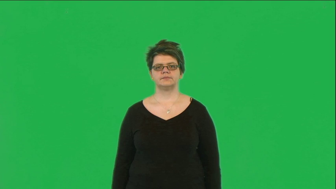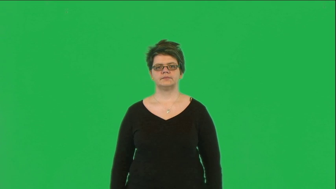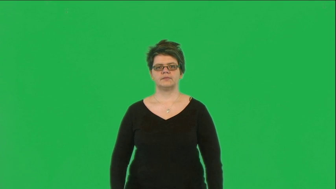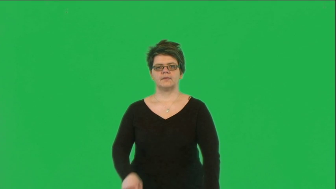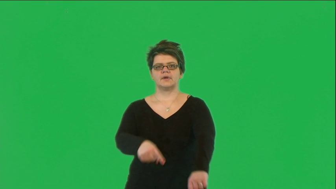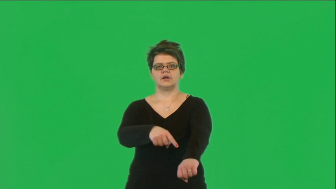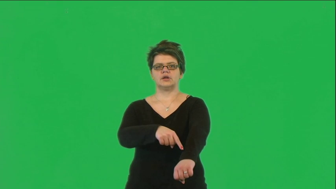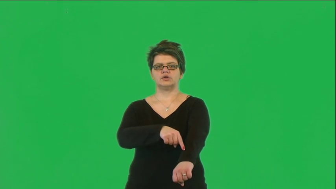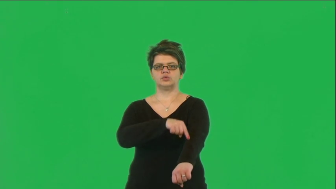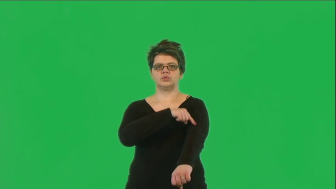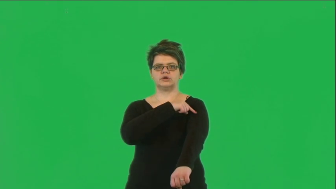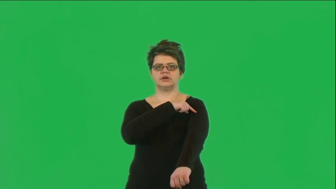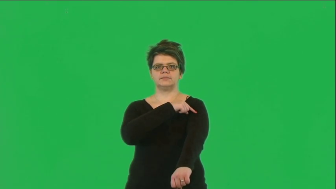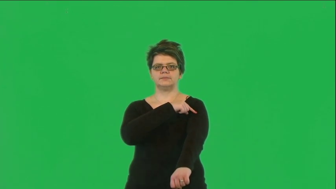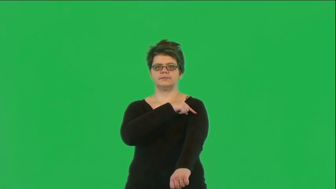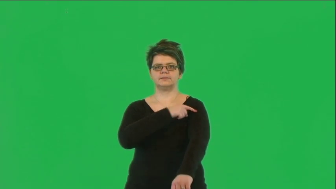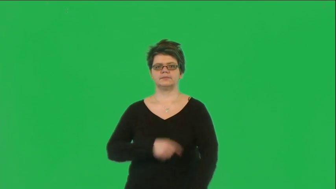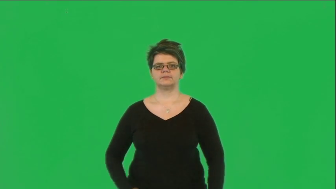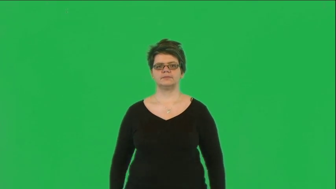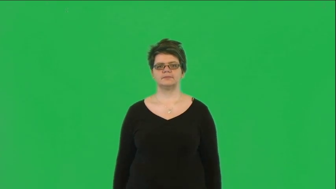długi